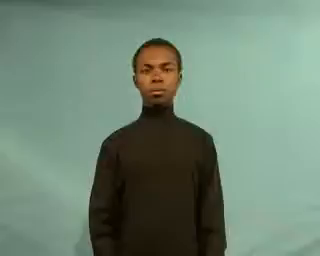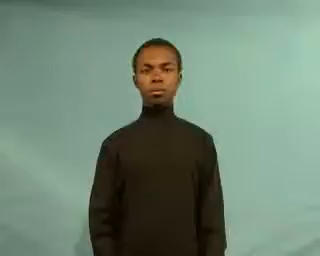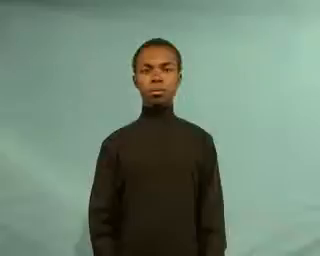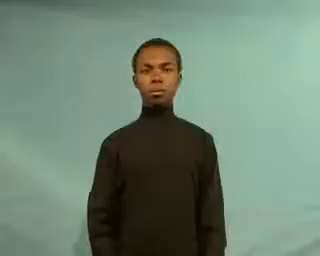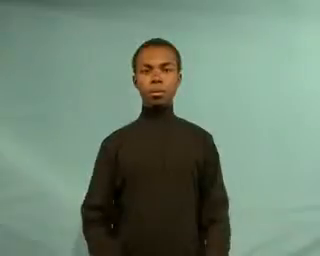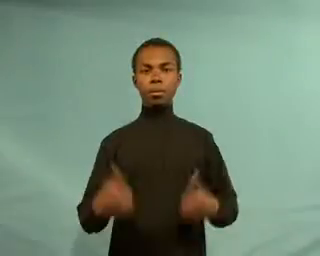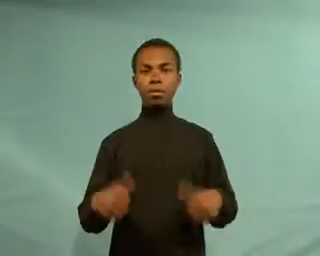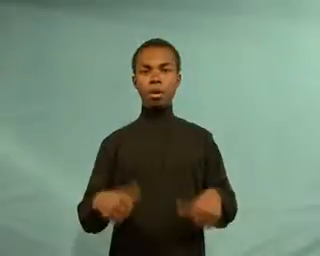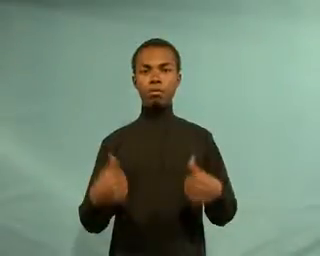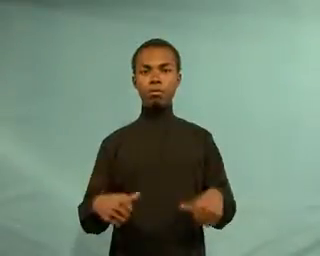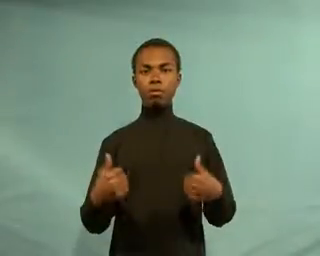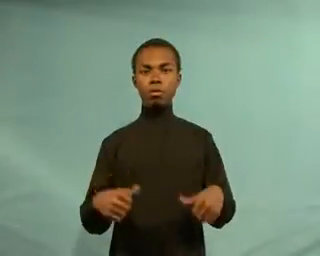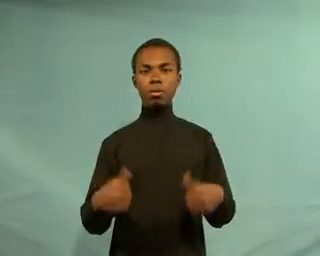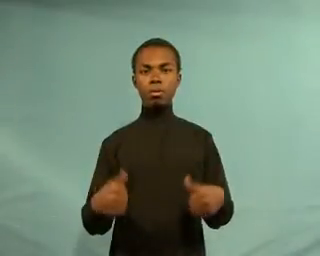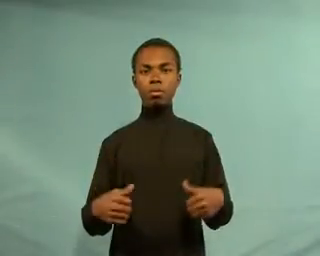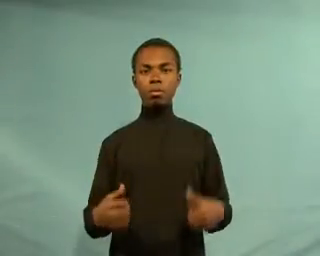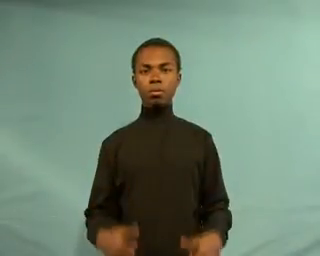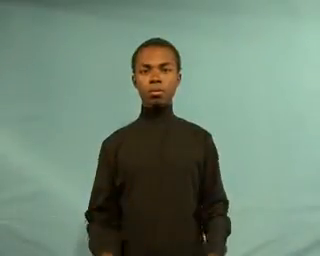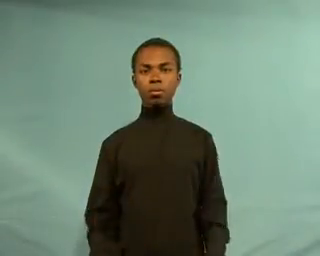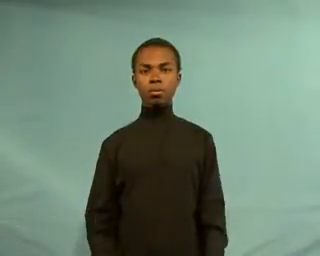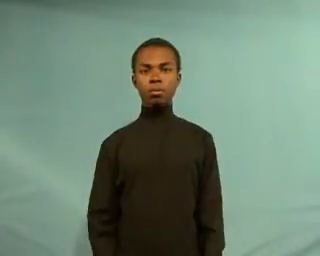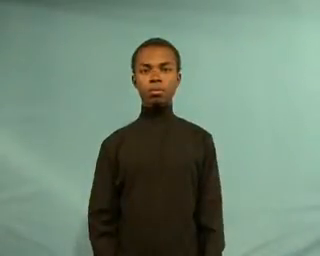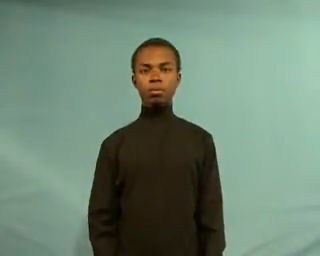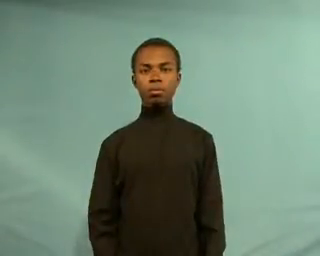miavona